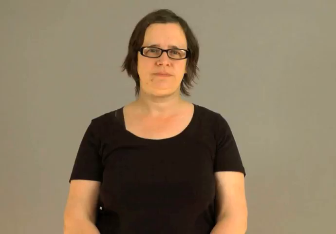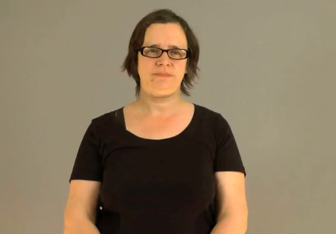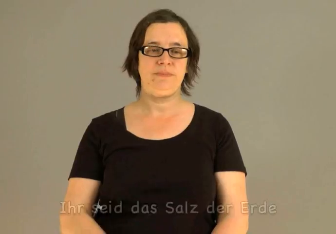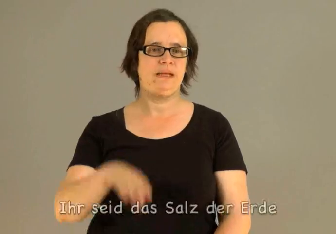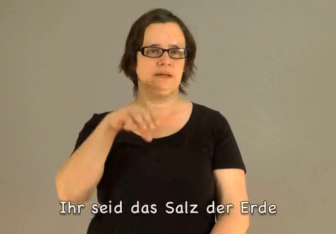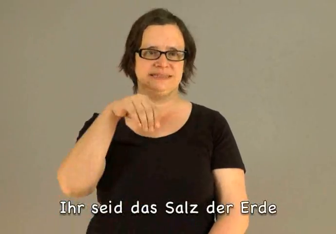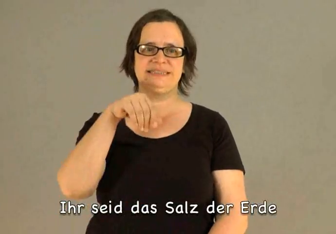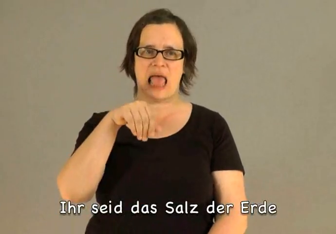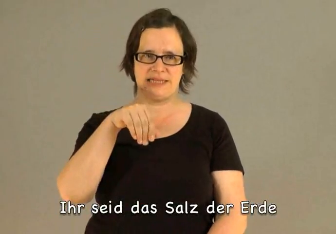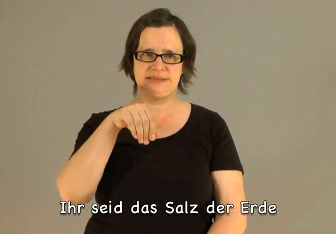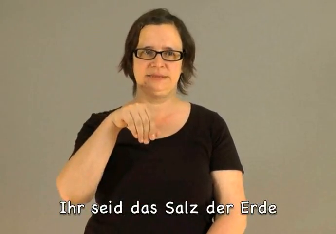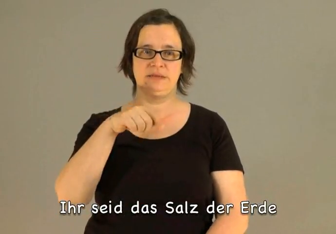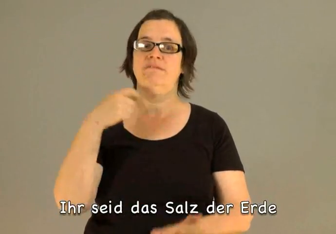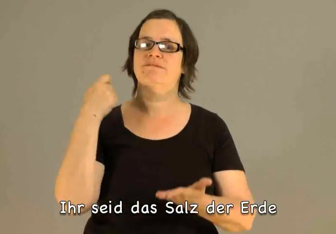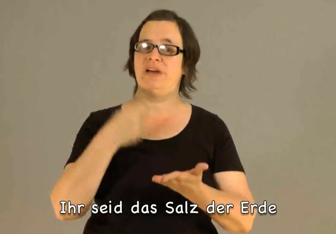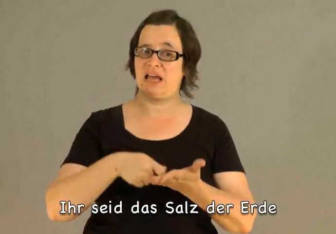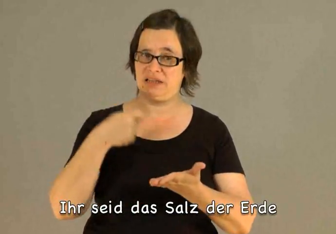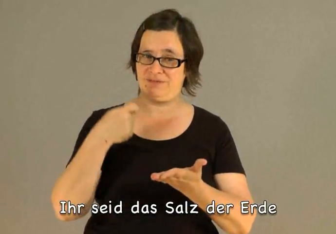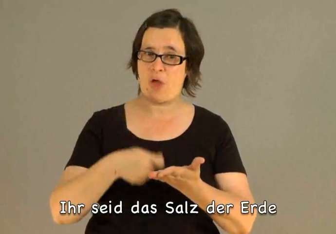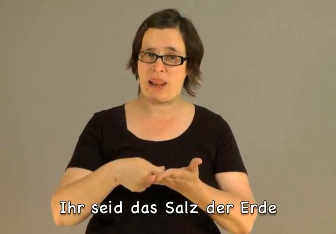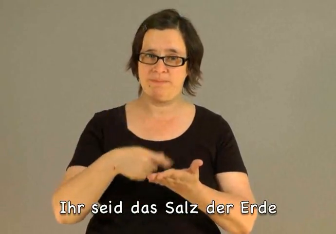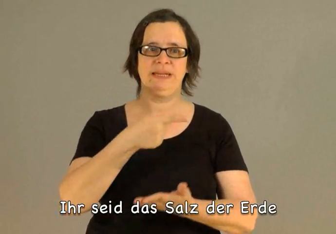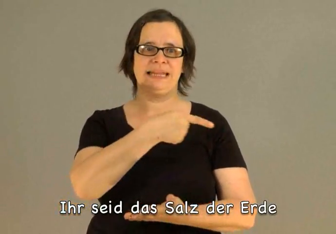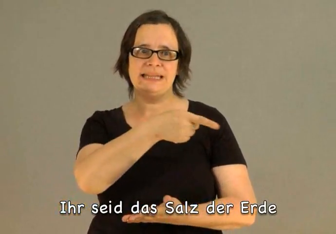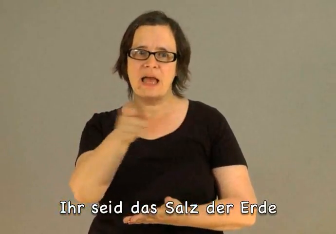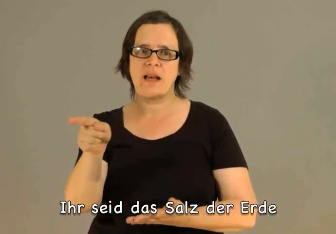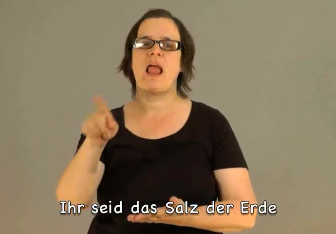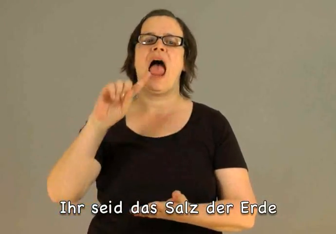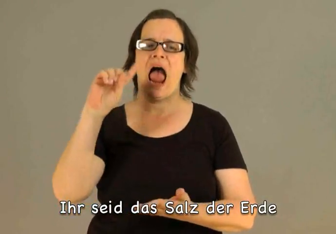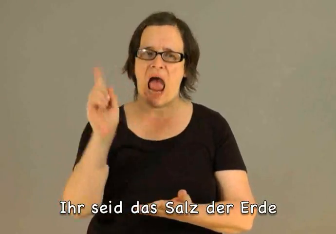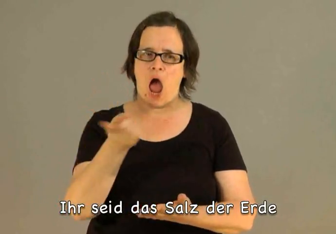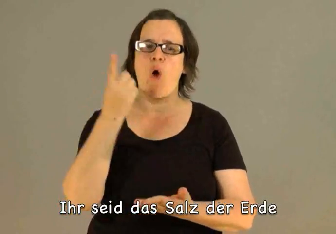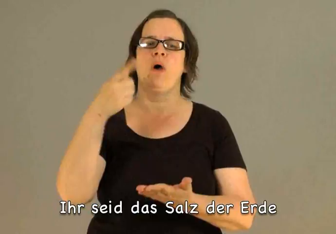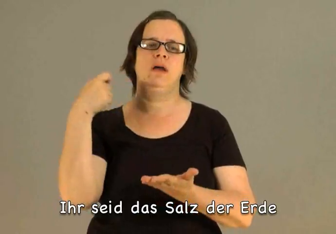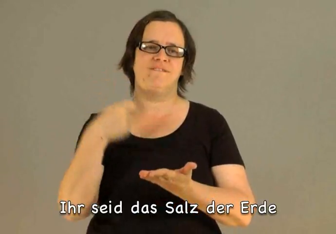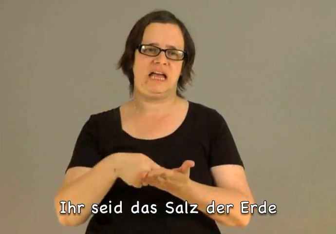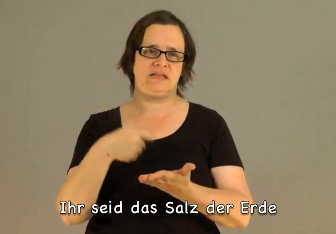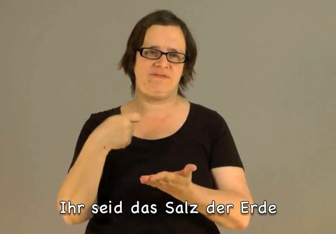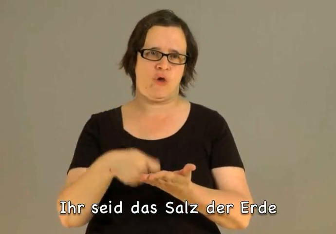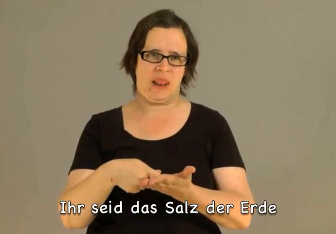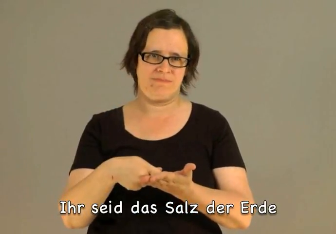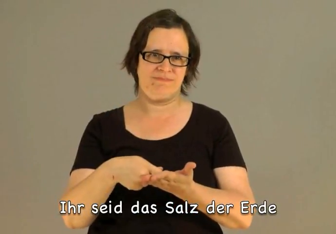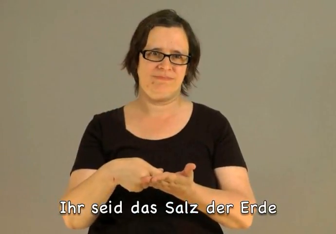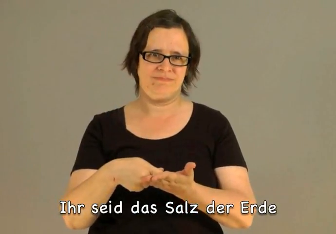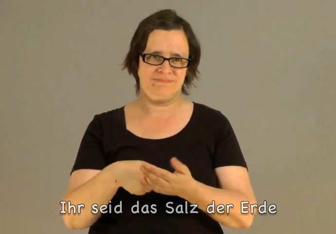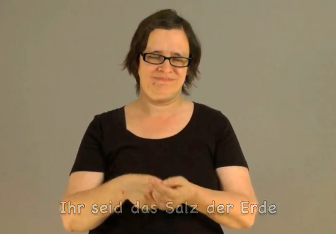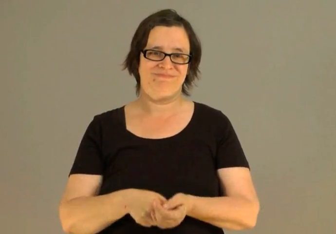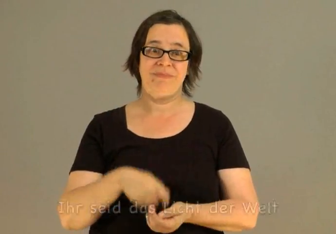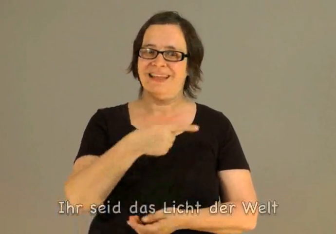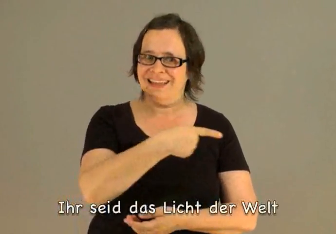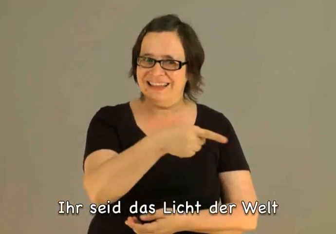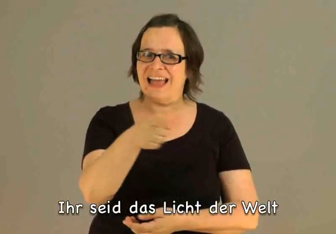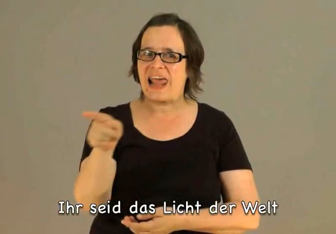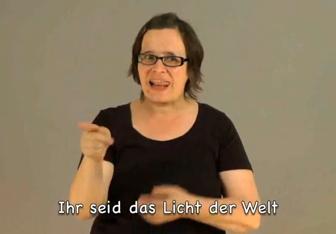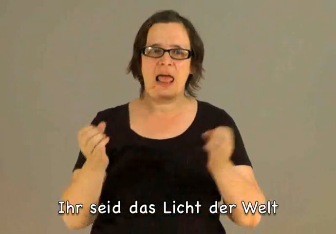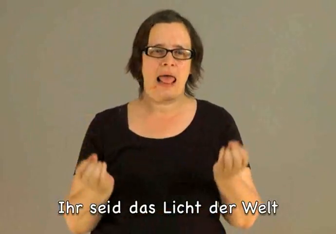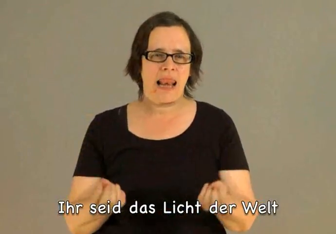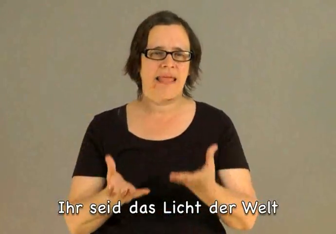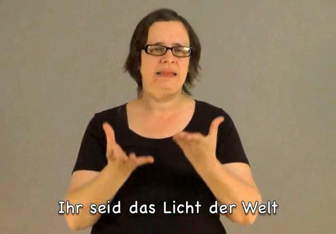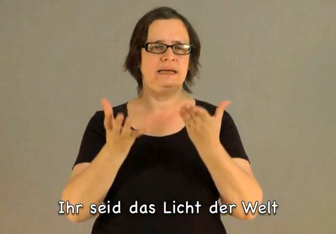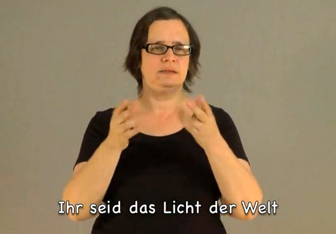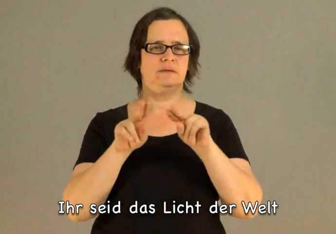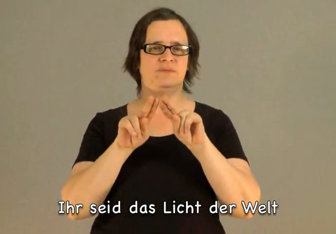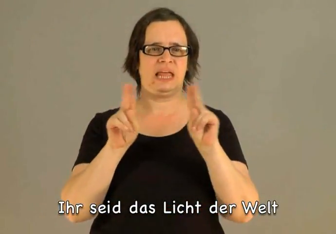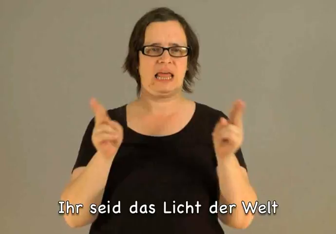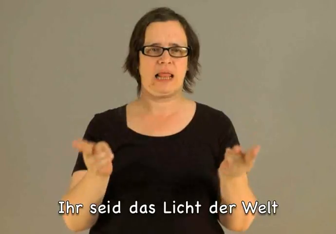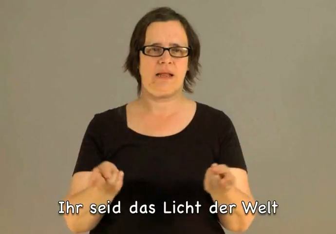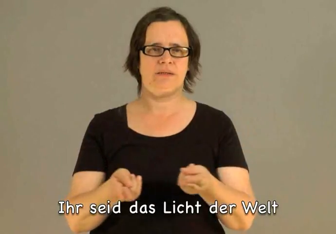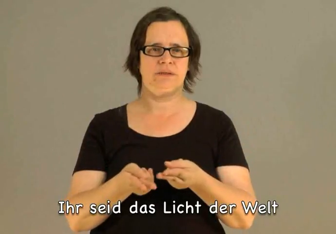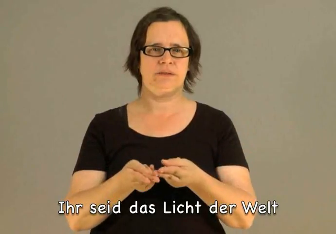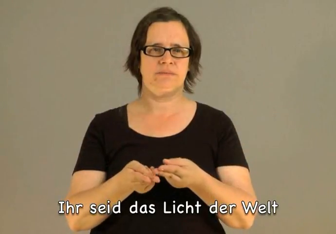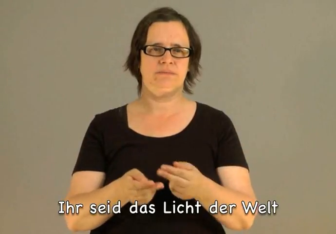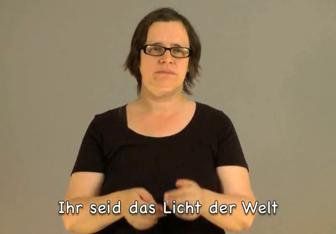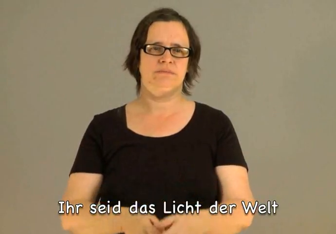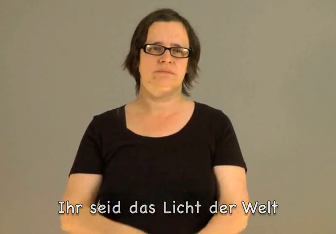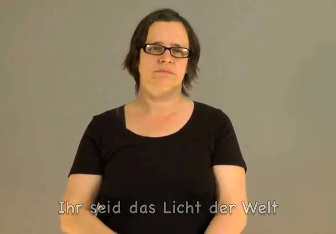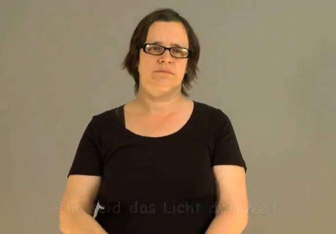Salz der Erde